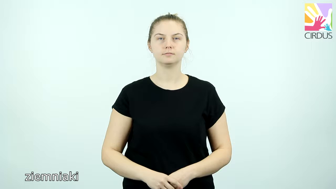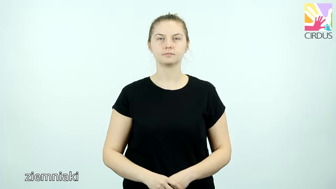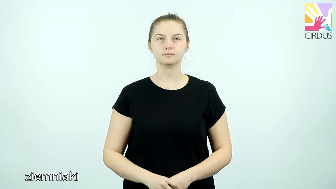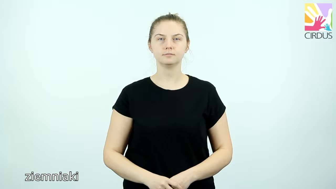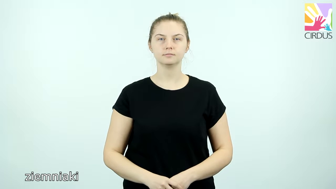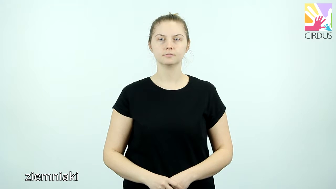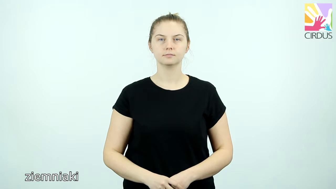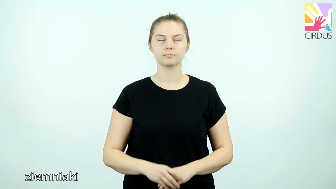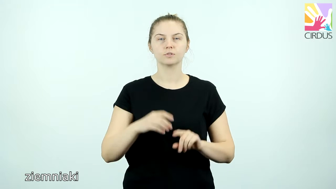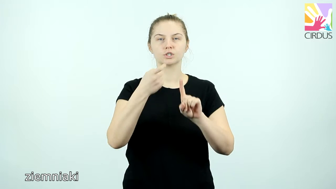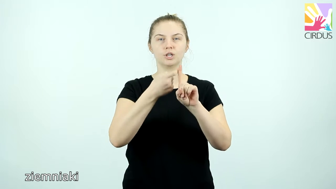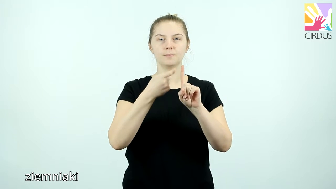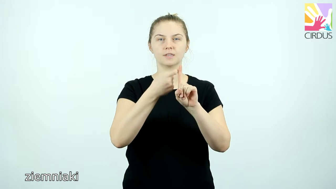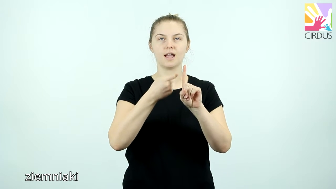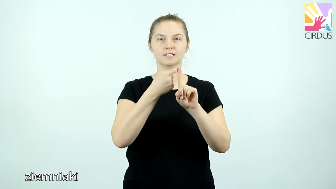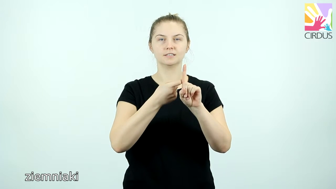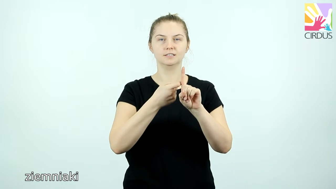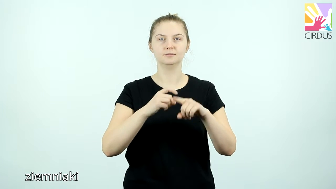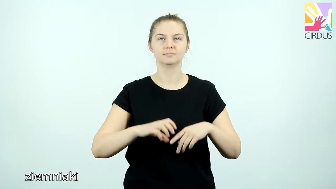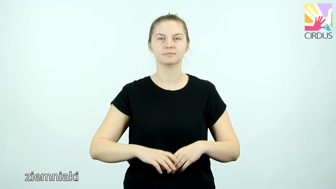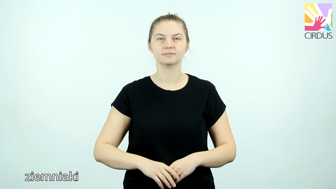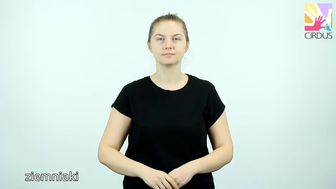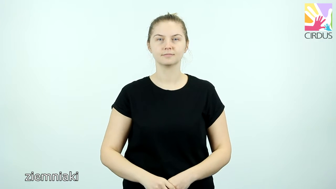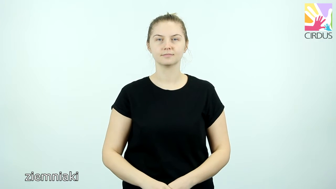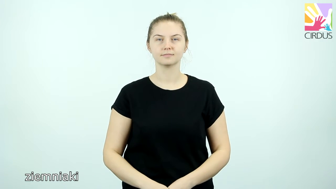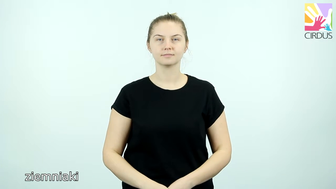ziemniaki